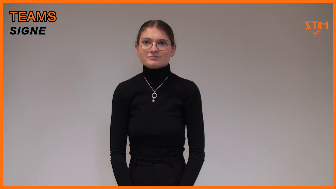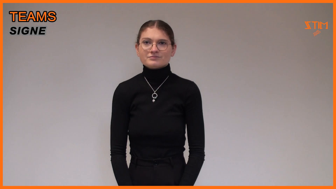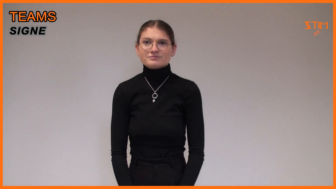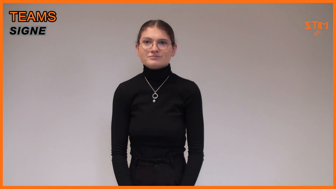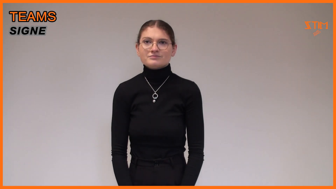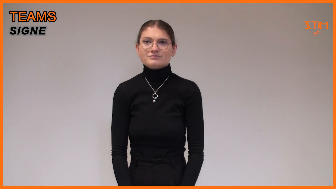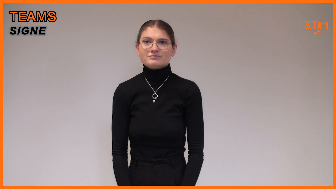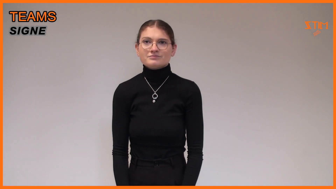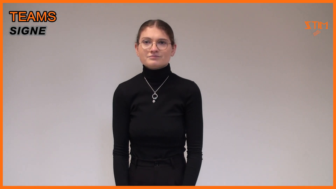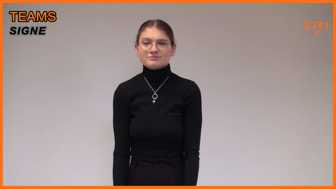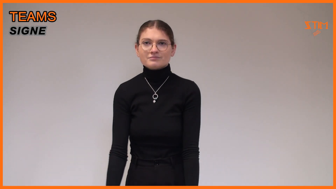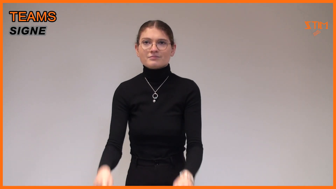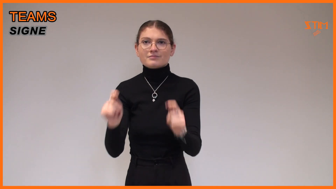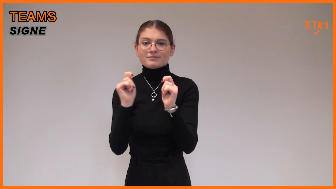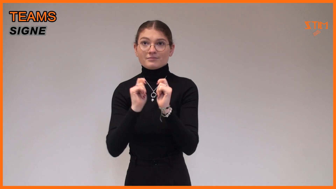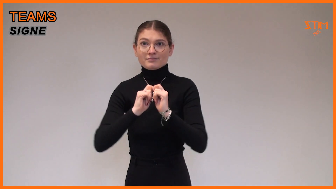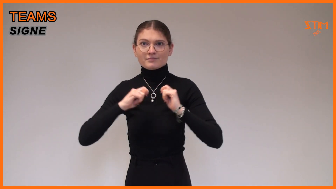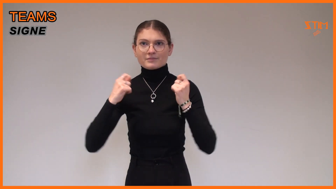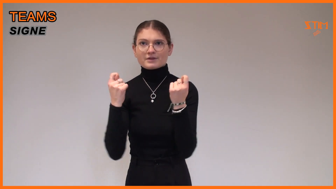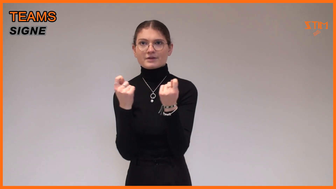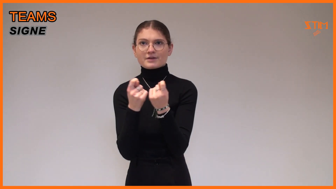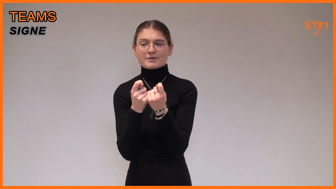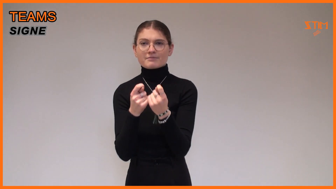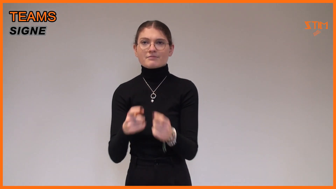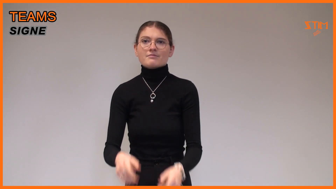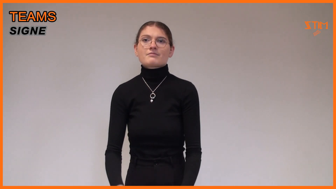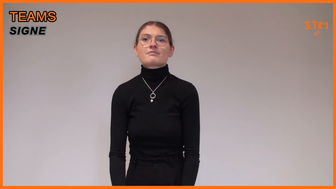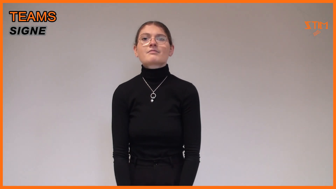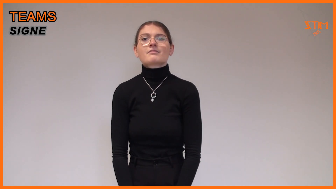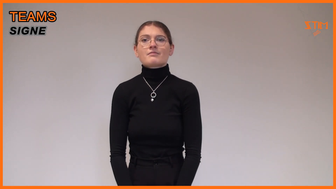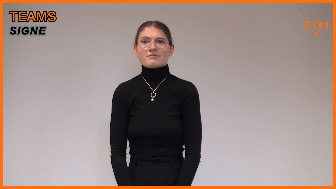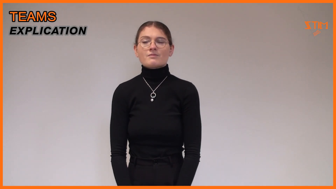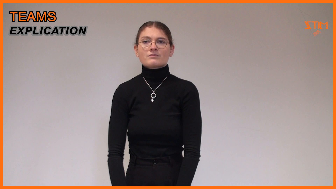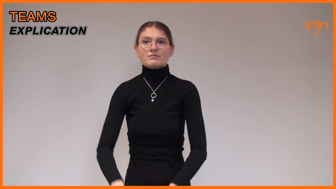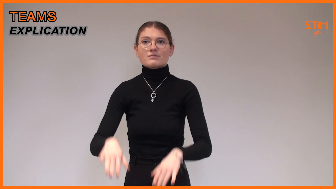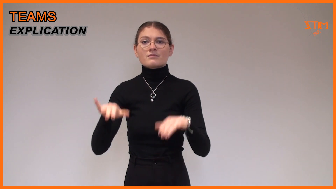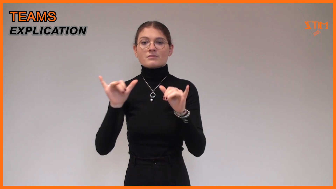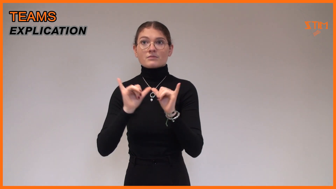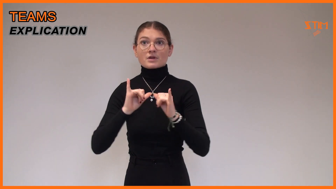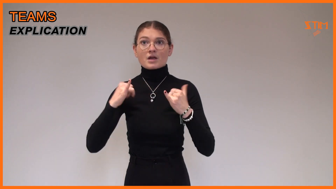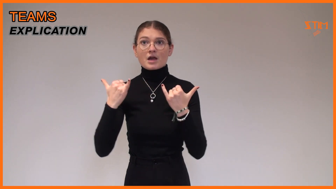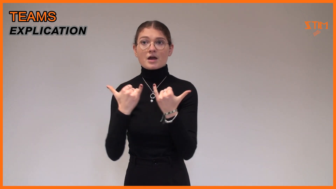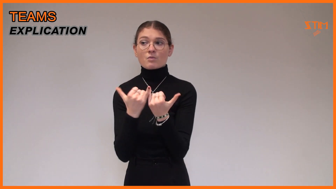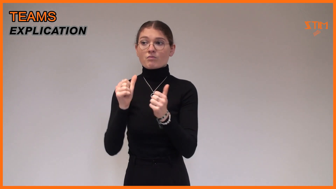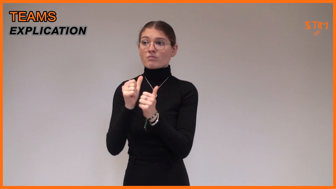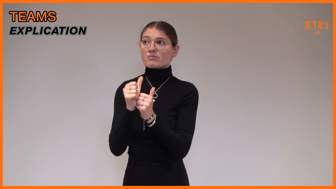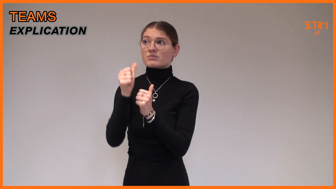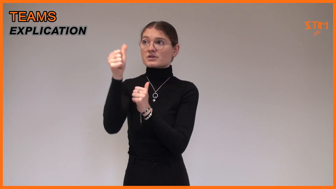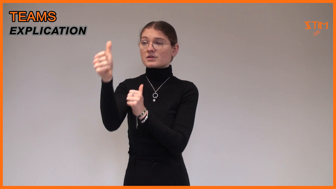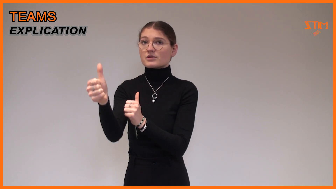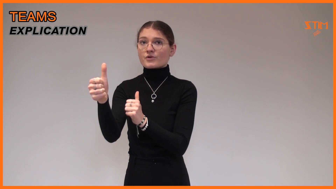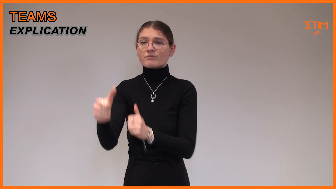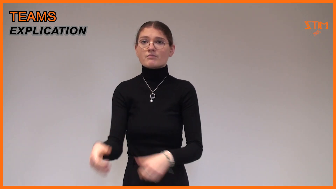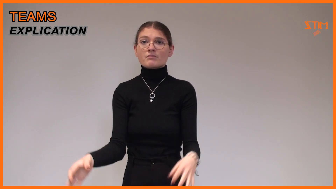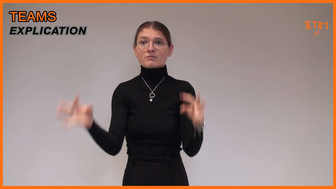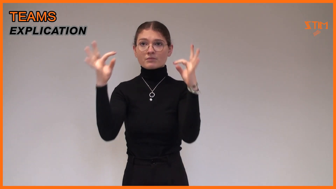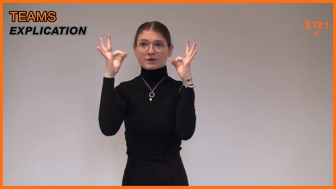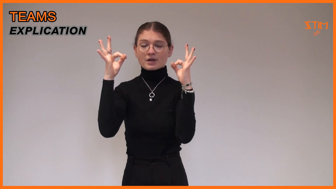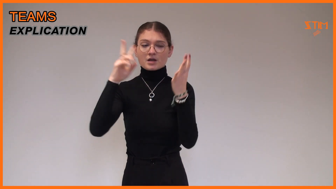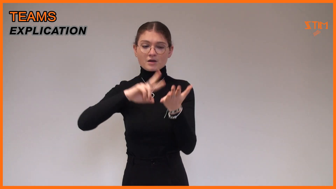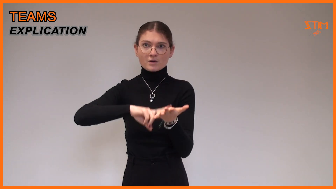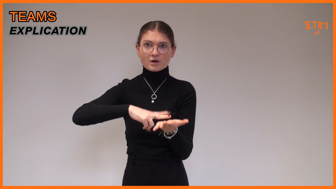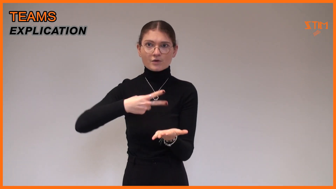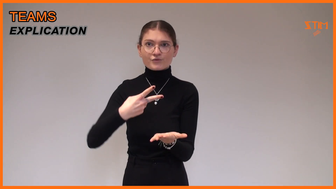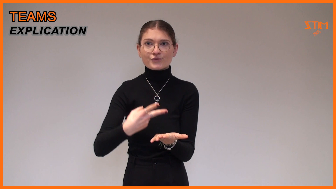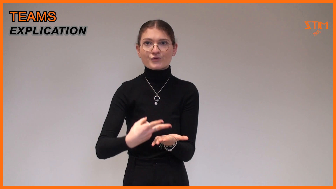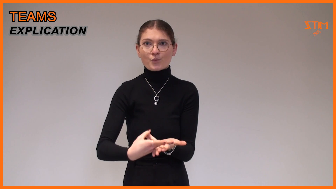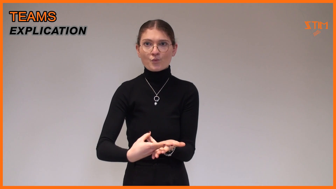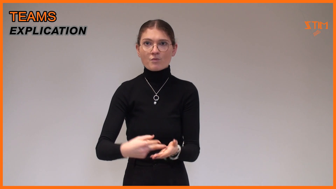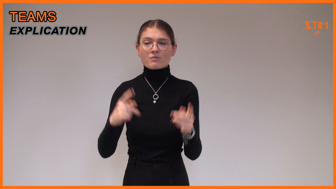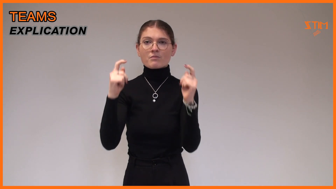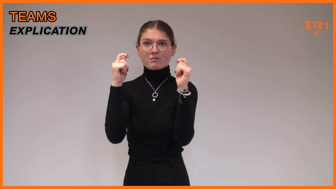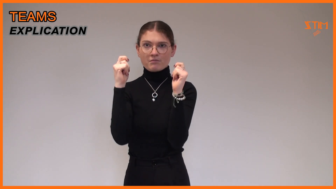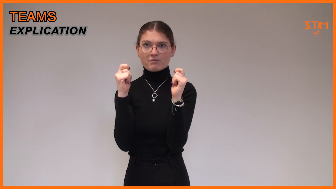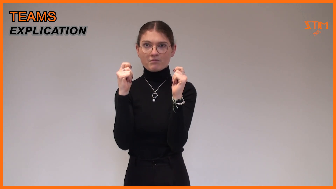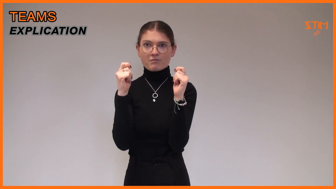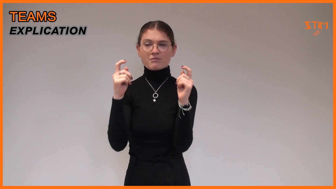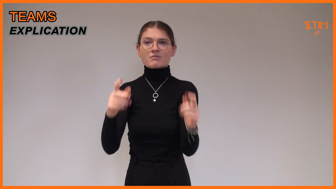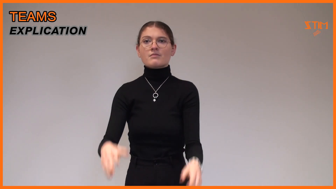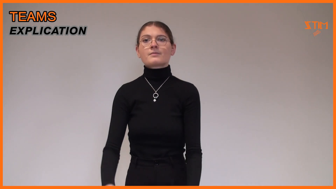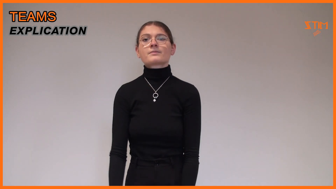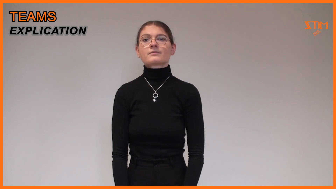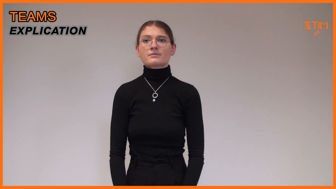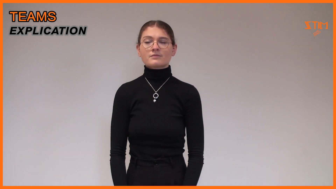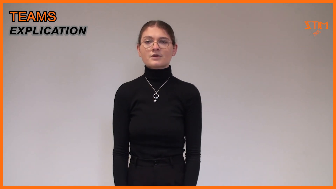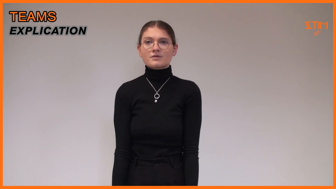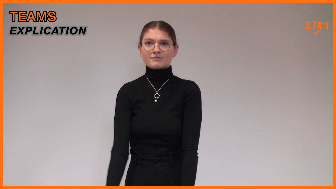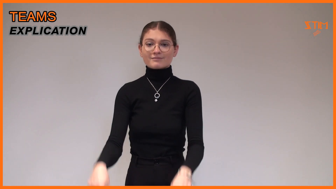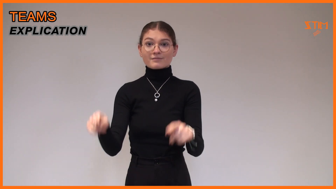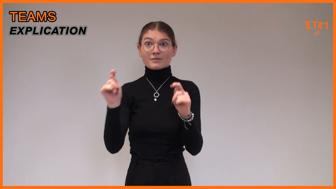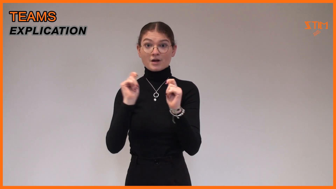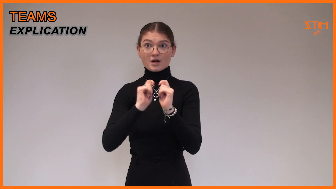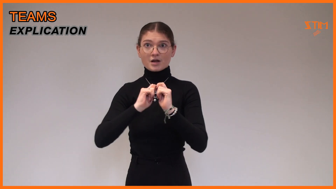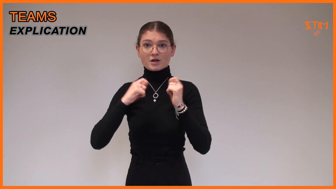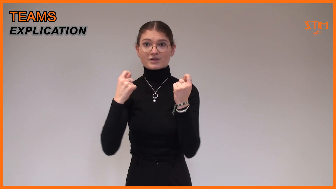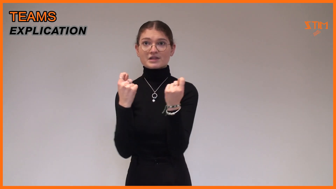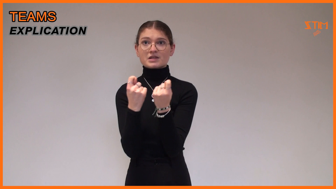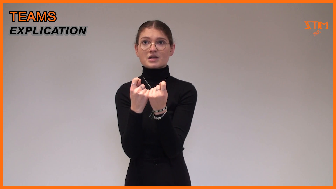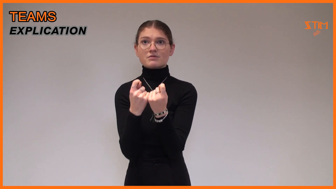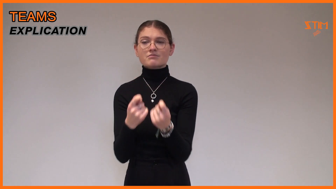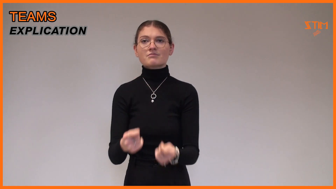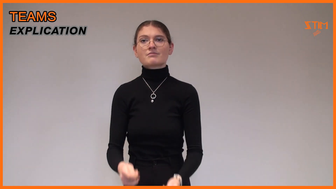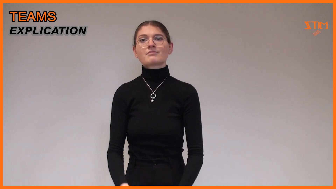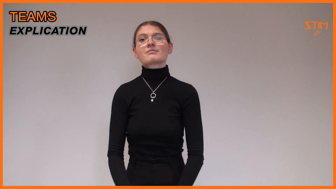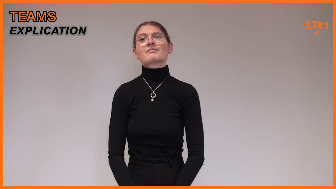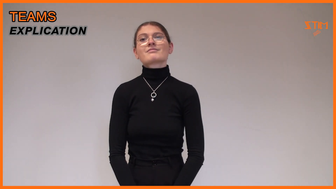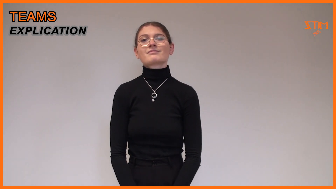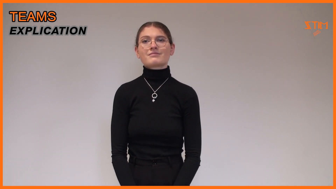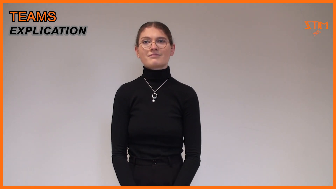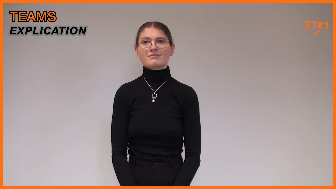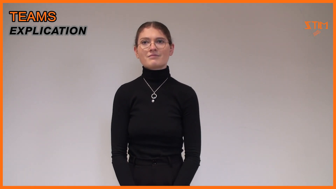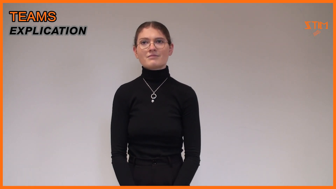Teams